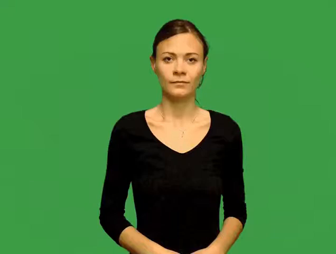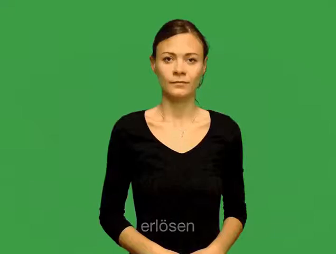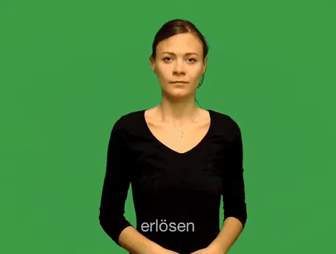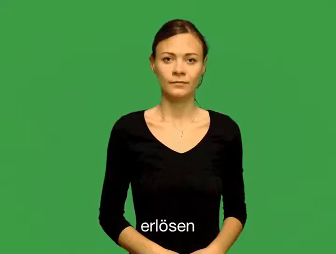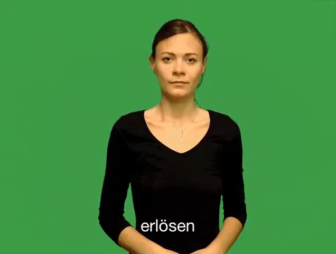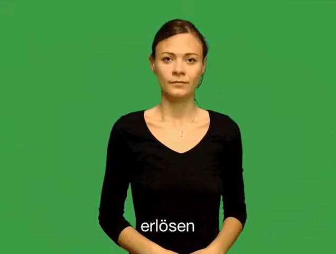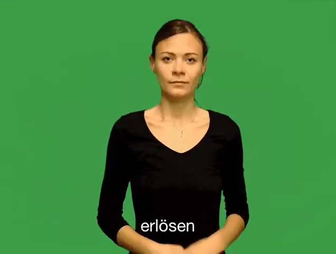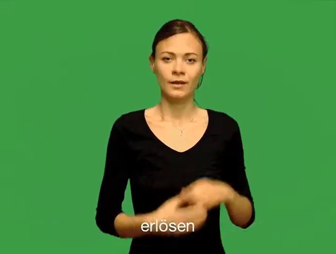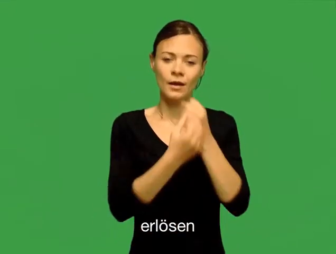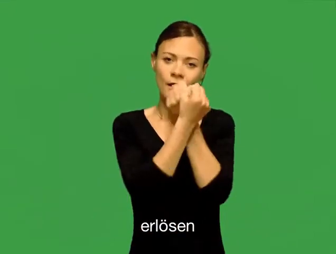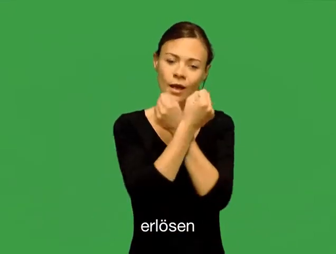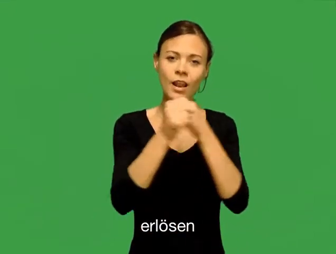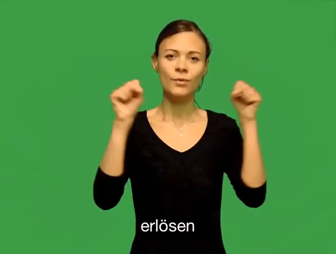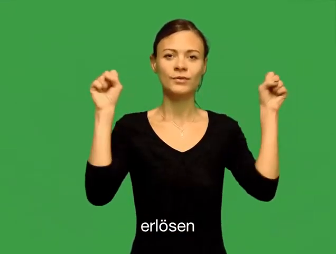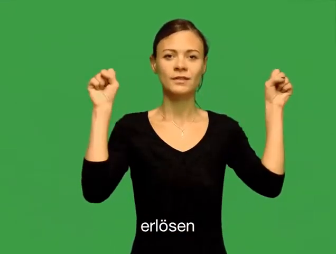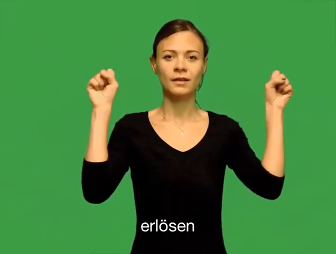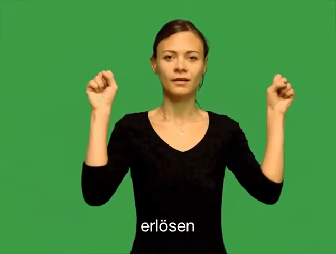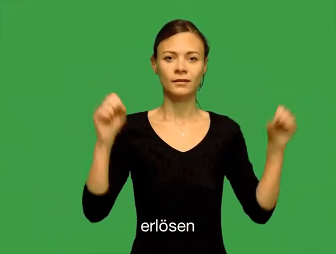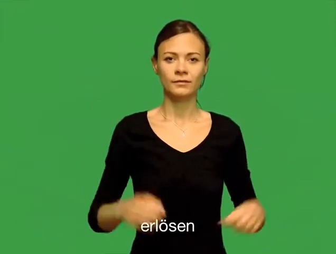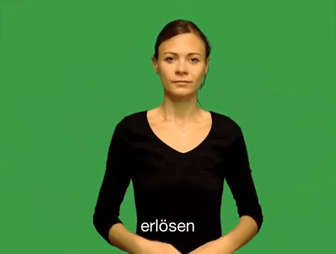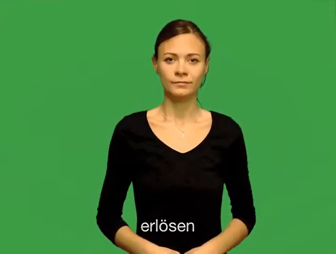erlösen